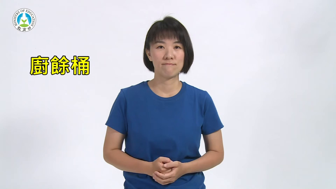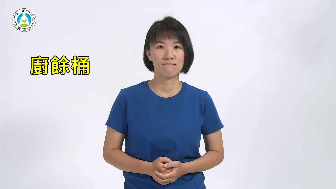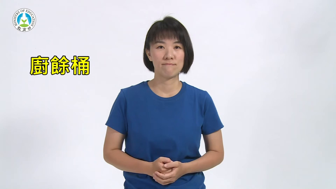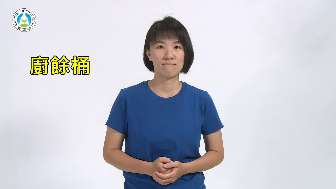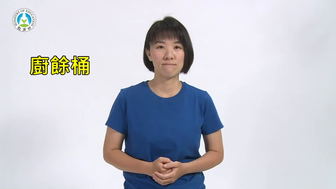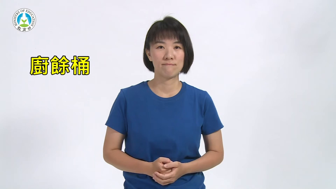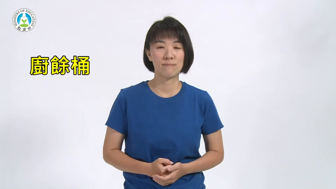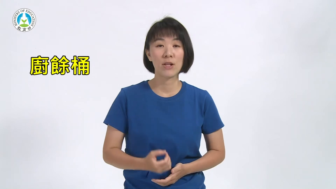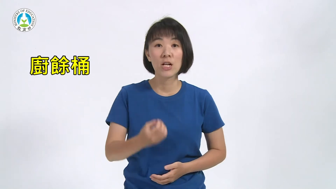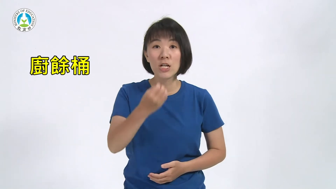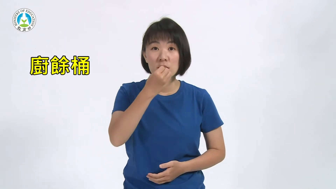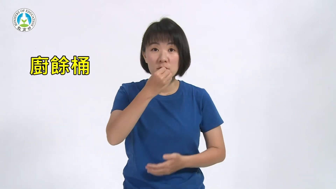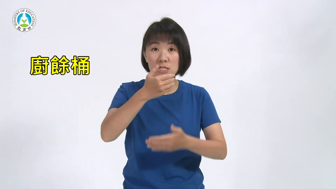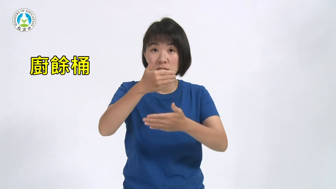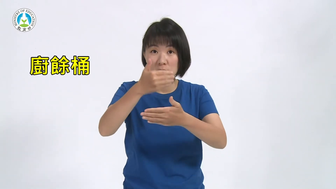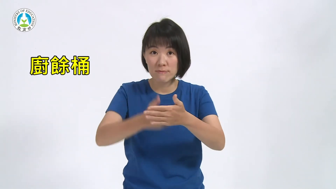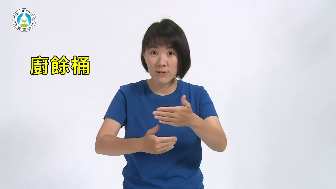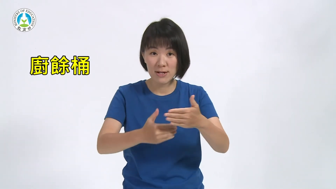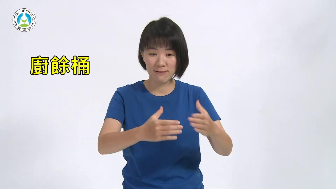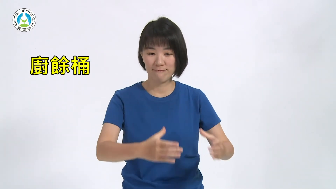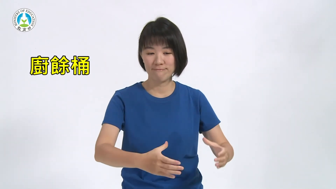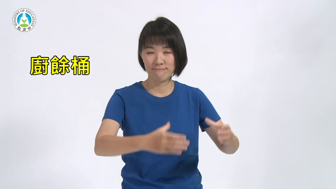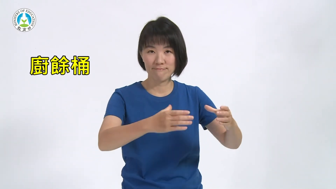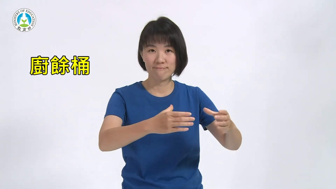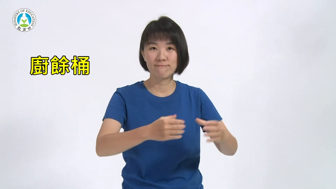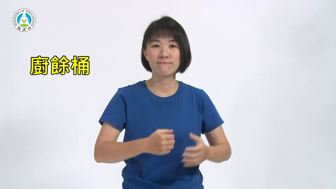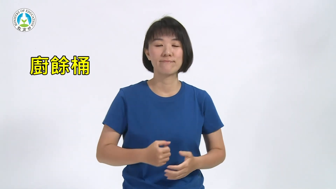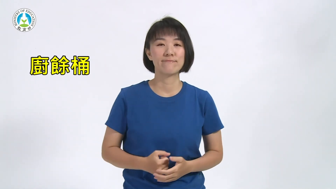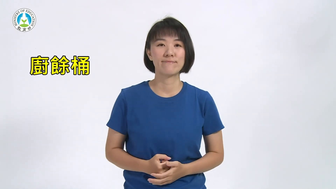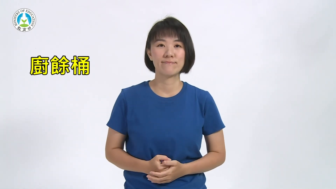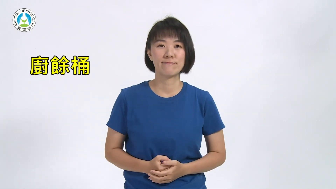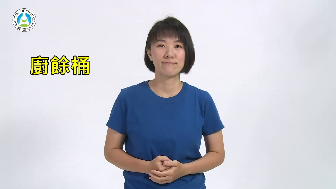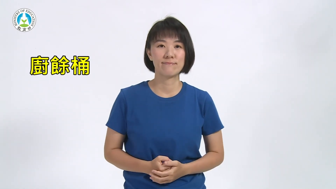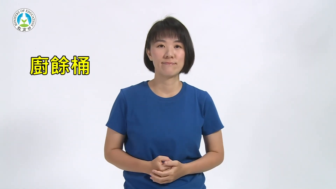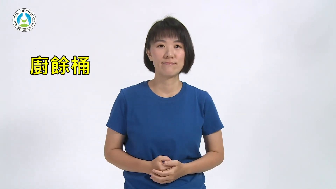廚餘桶